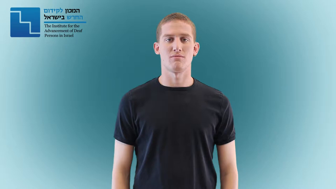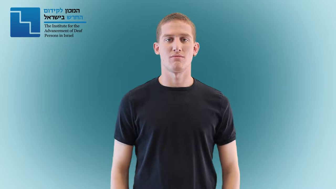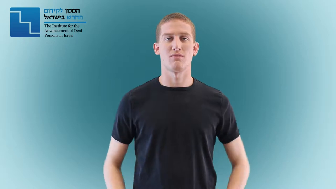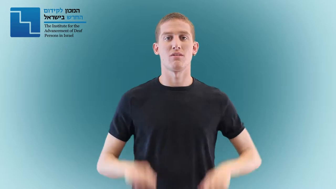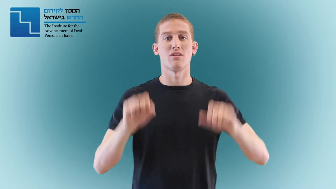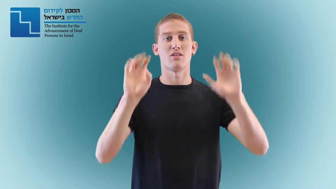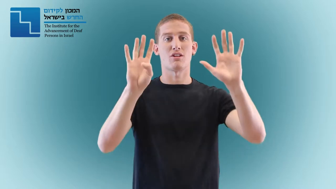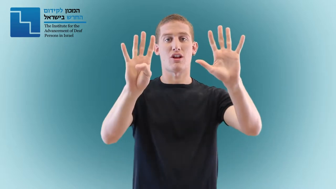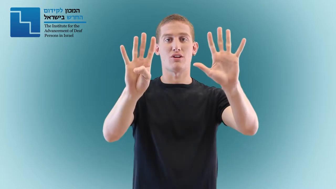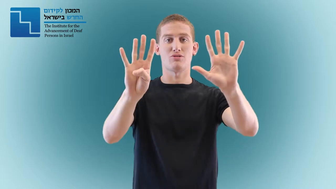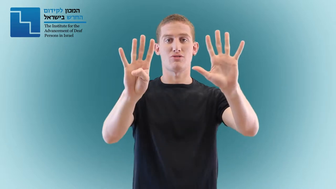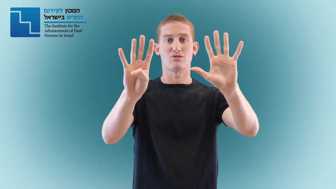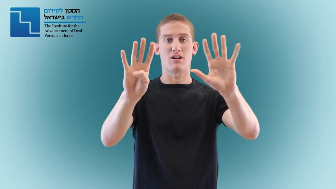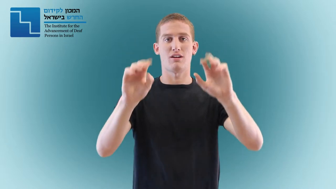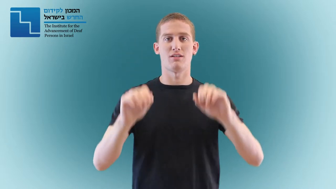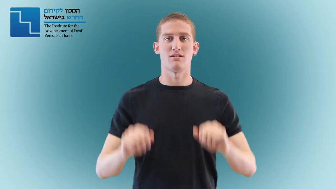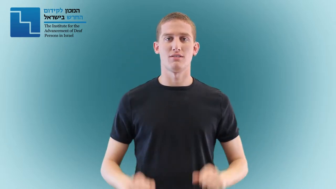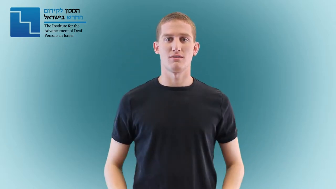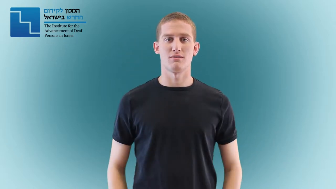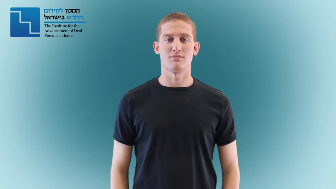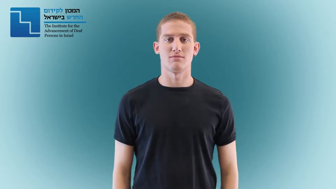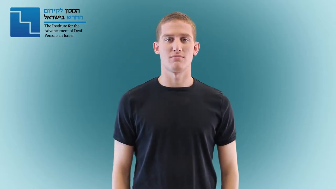תשע